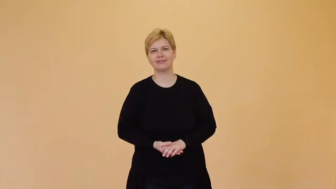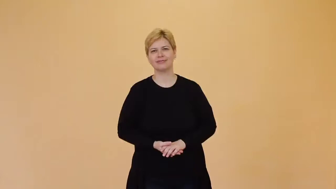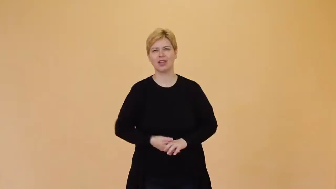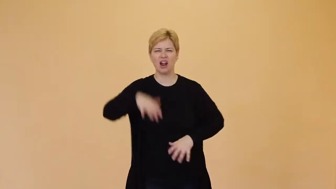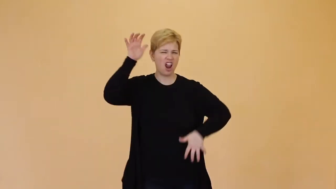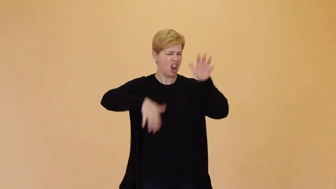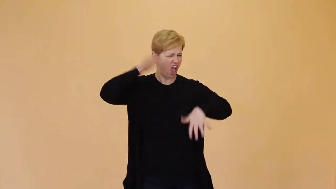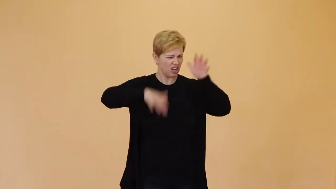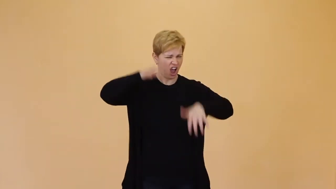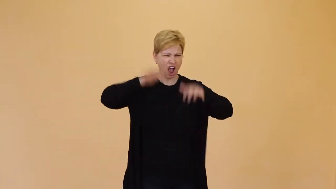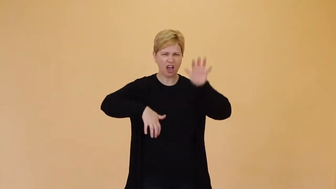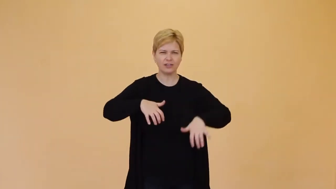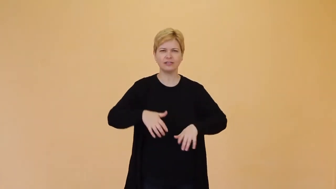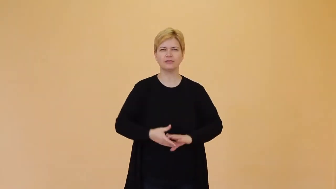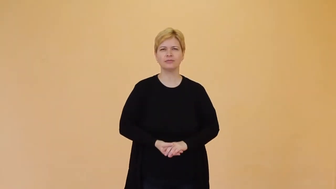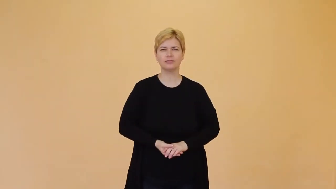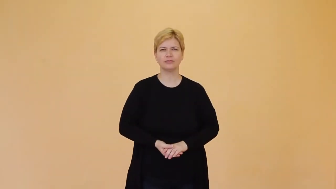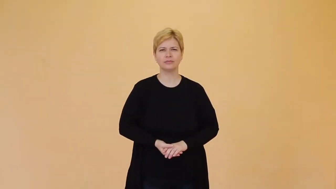lejak